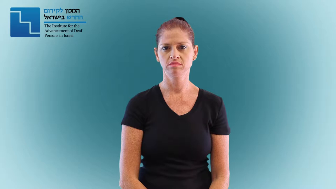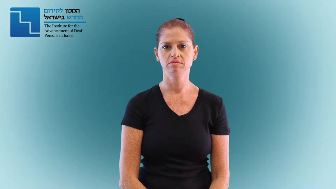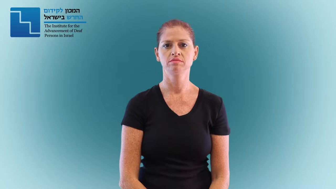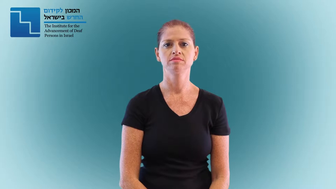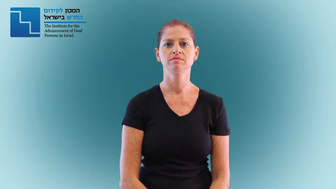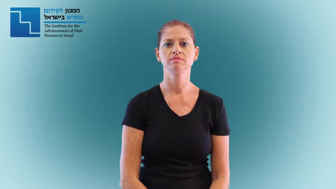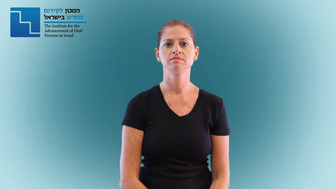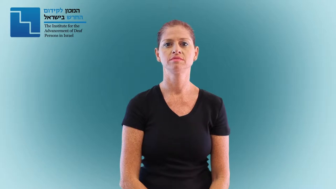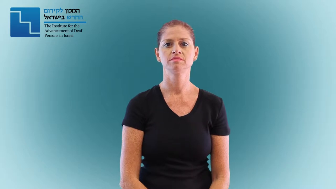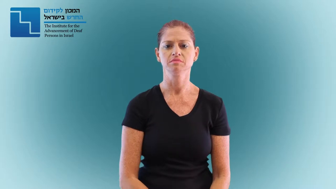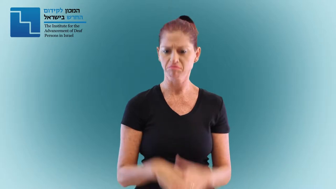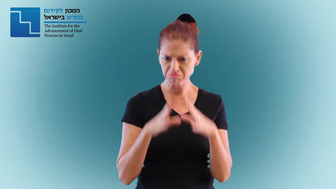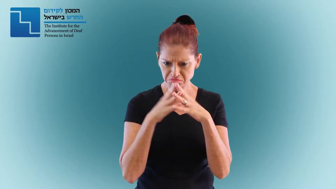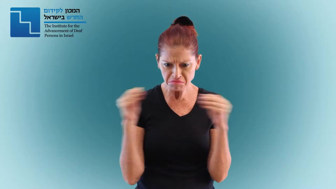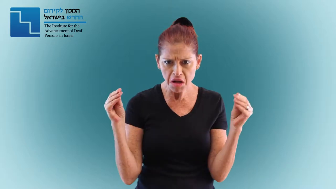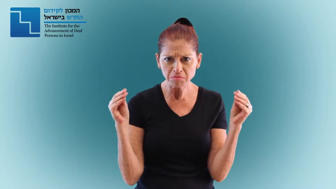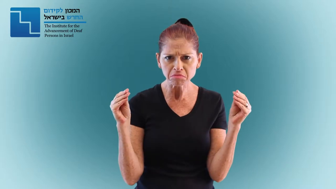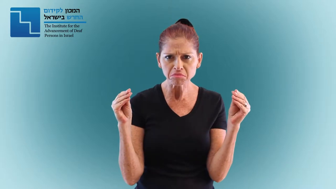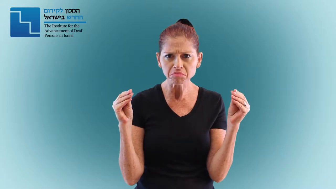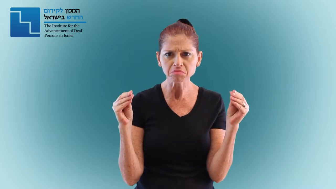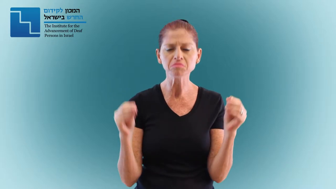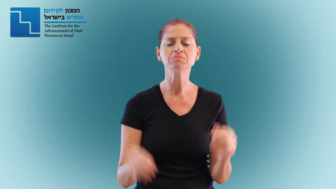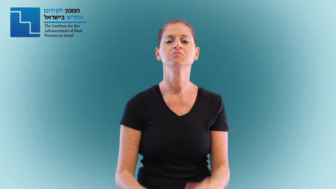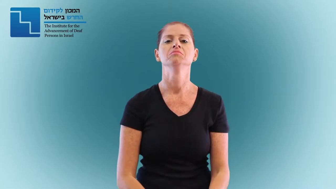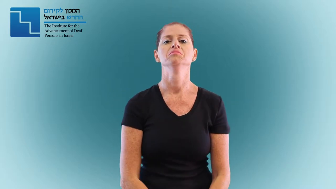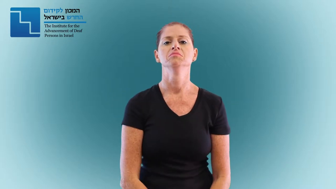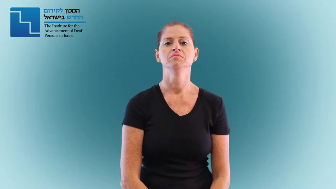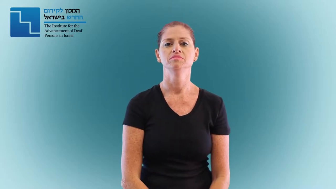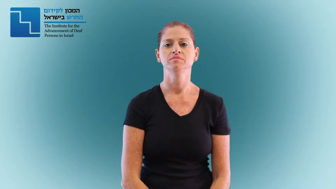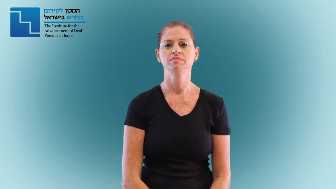נעלם